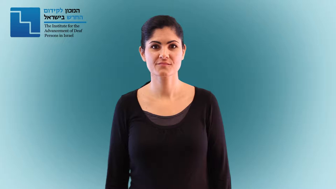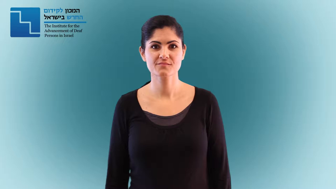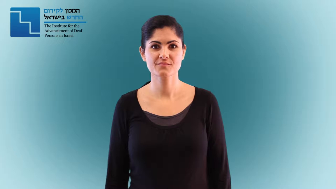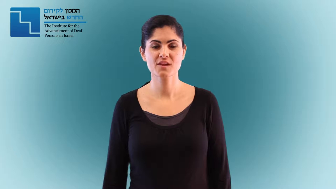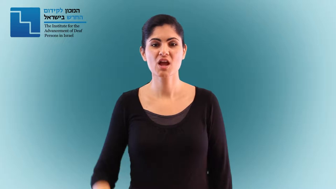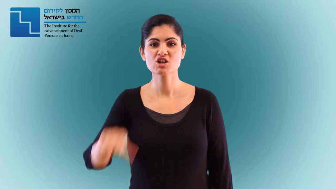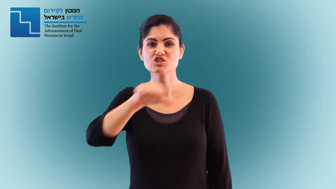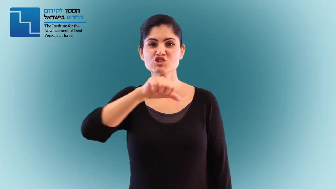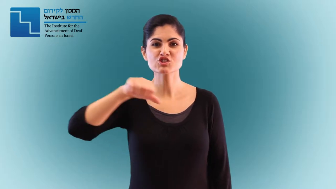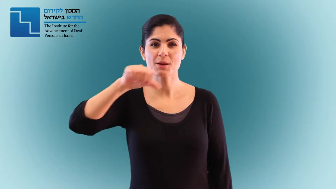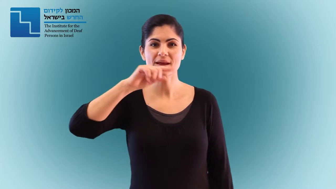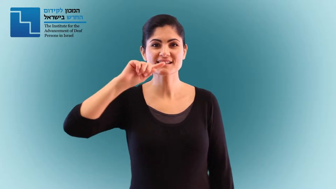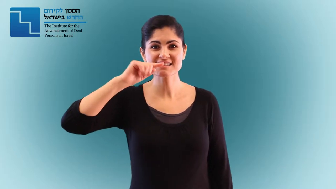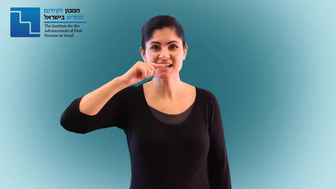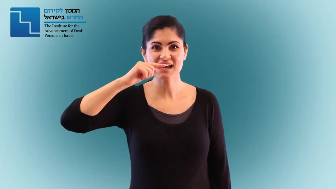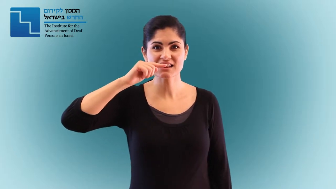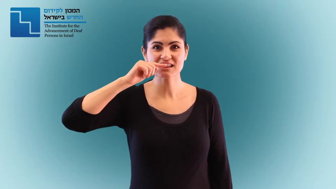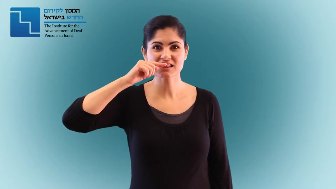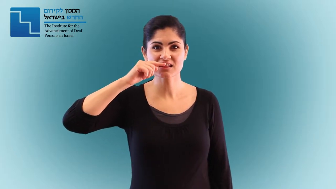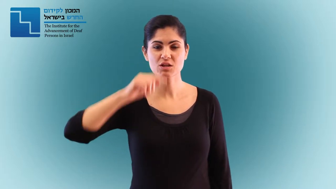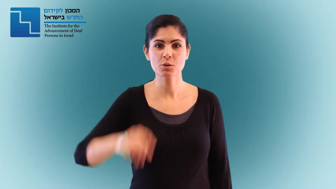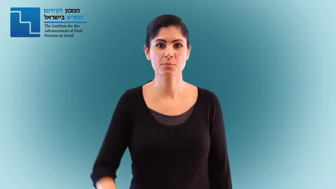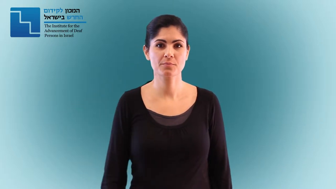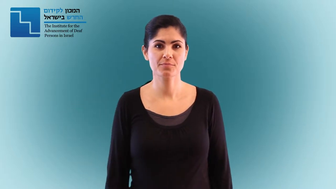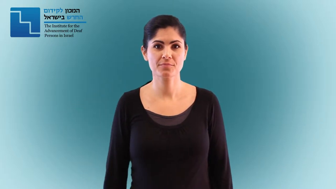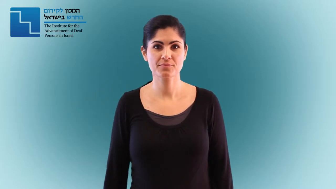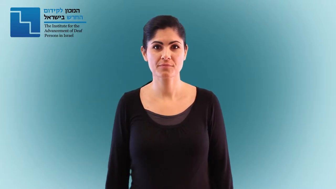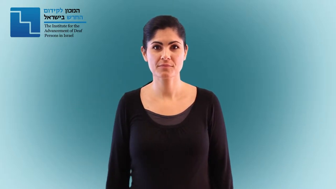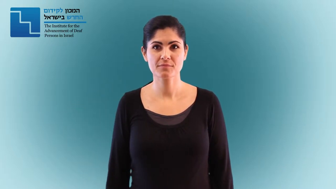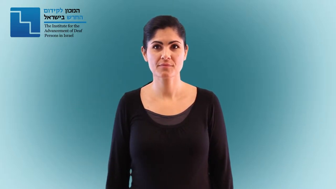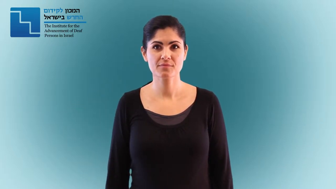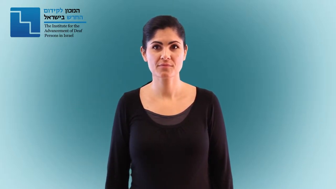שמן זית